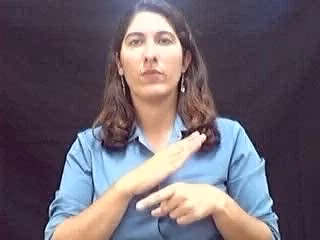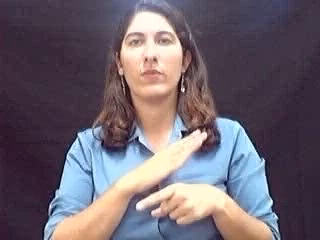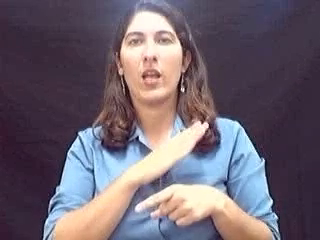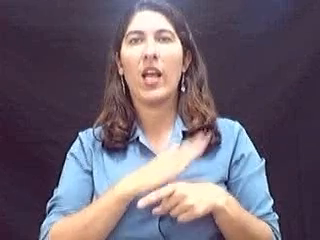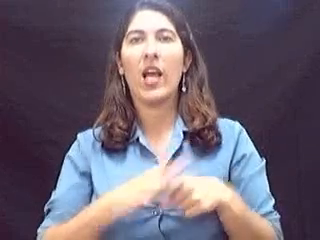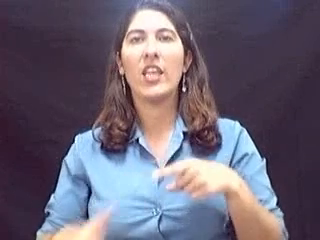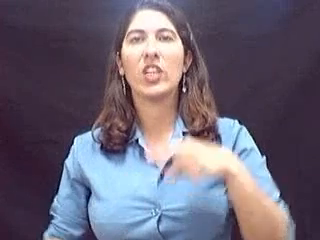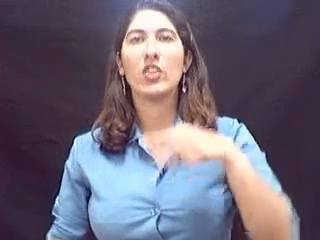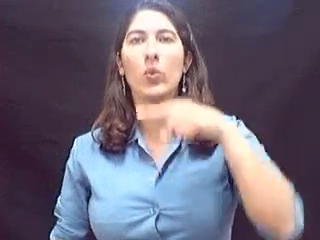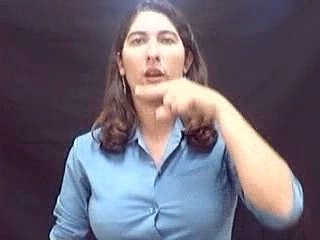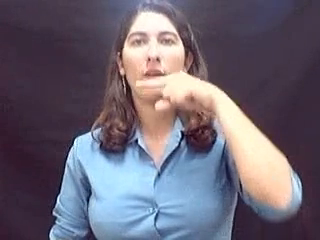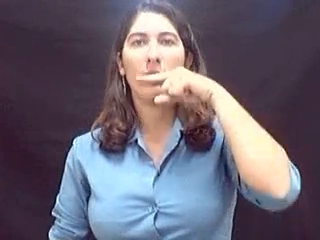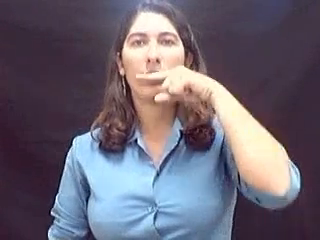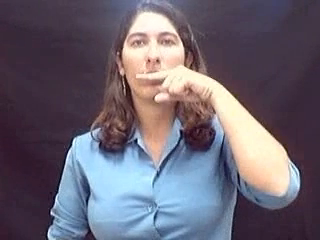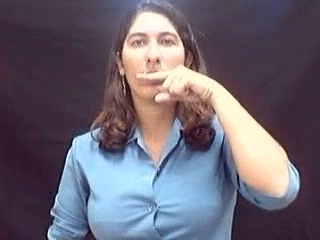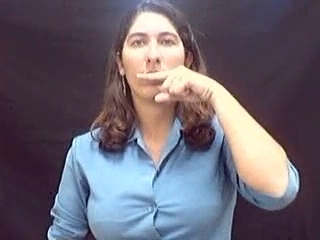cana de acucar